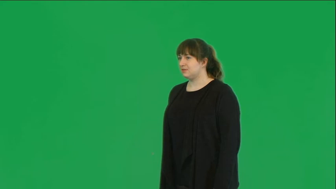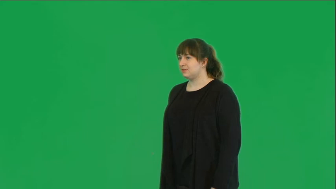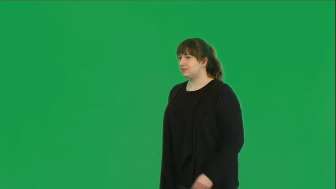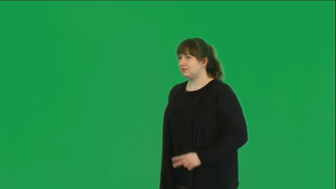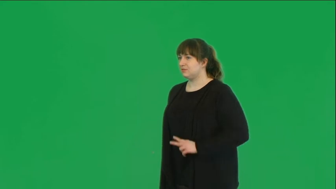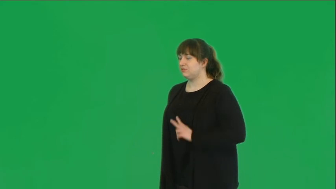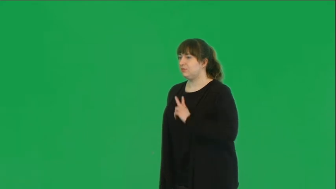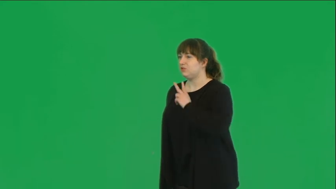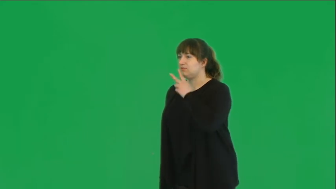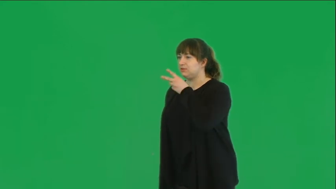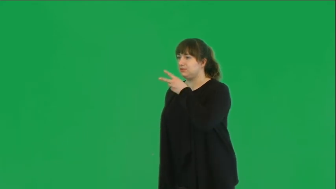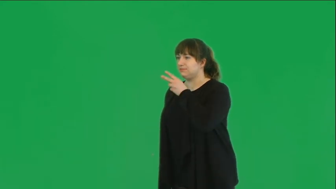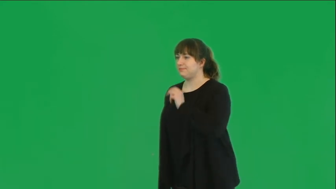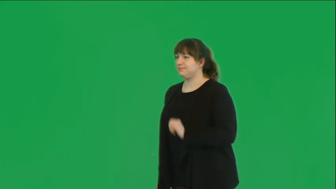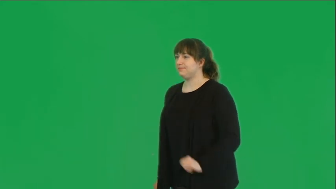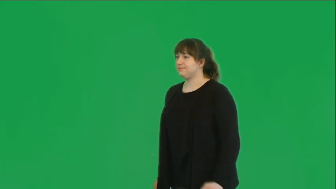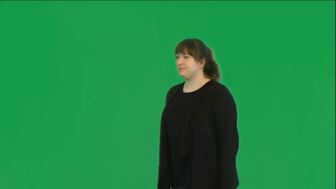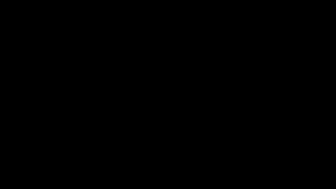wymiotować